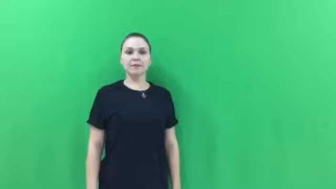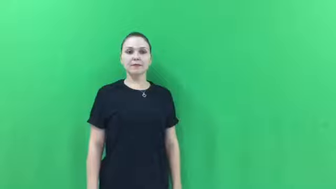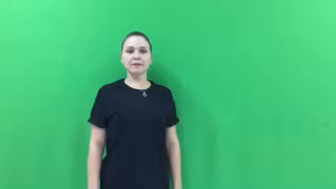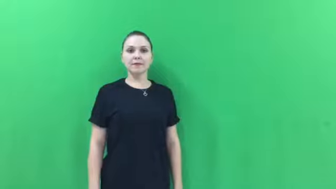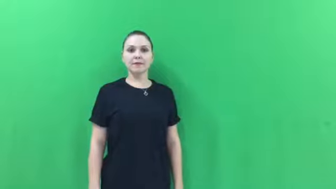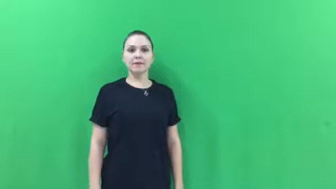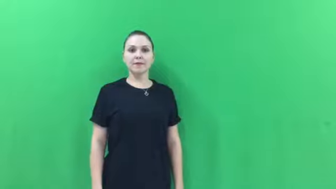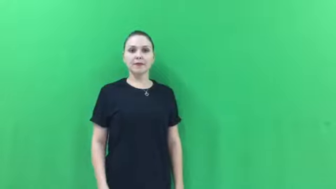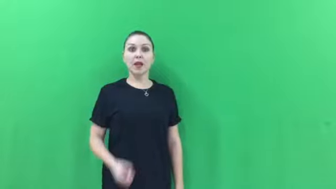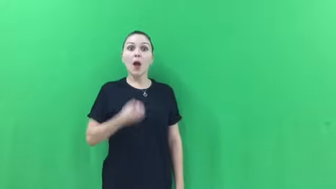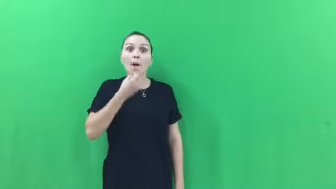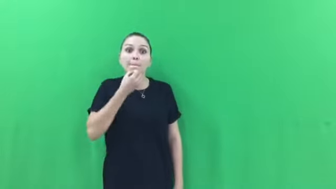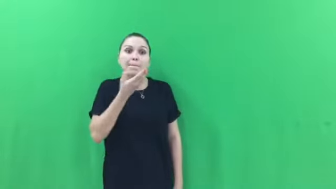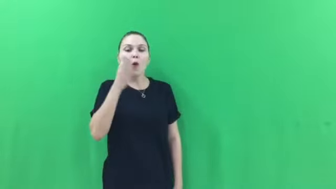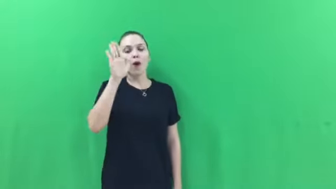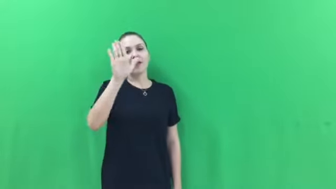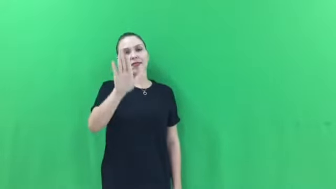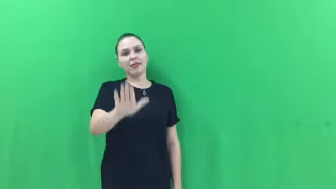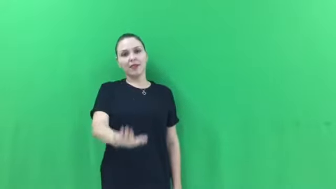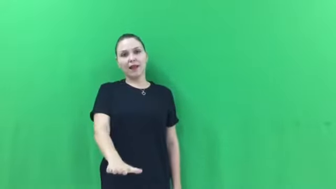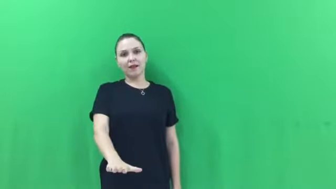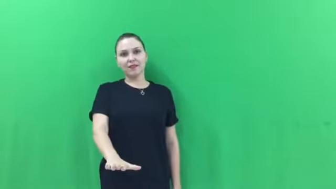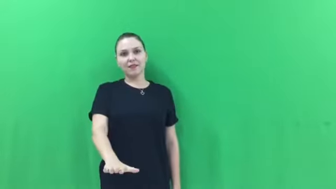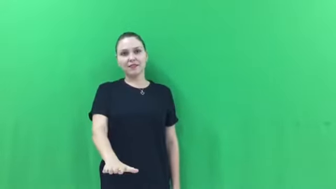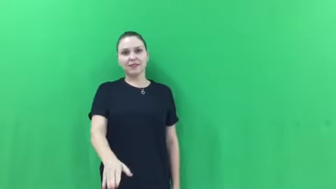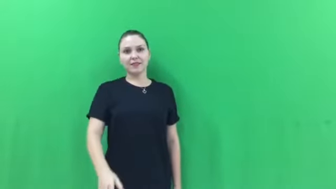Boa tarde